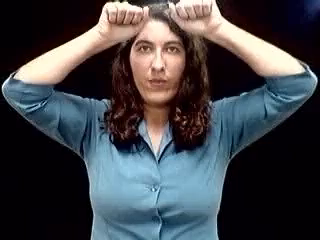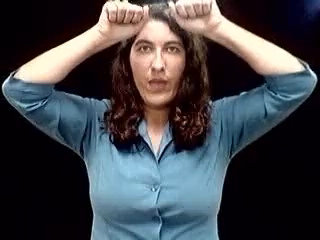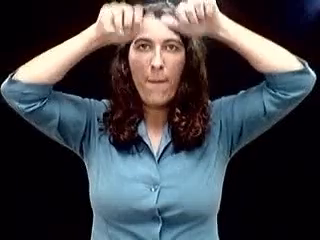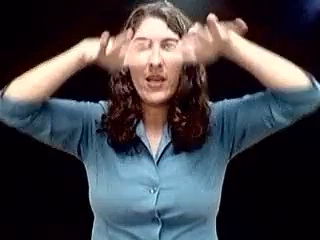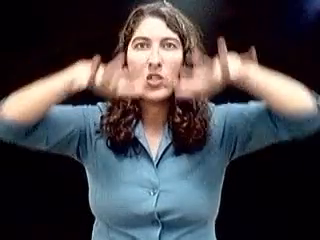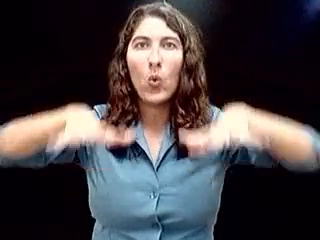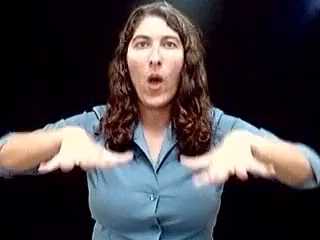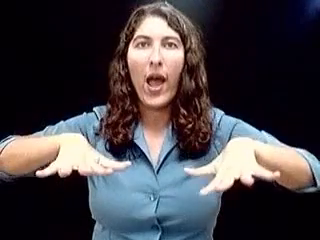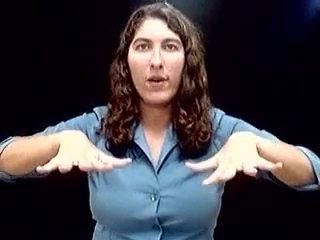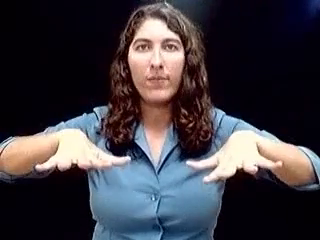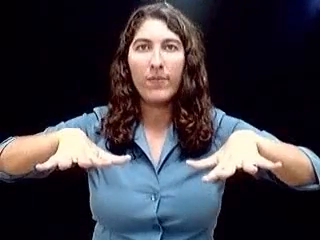abencoar